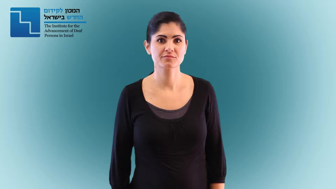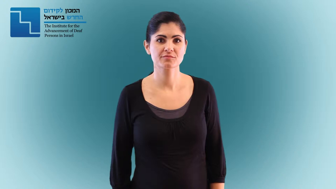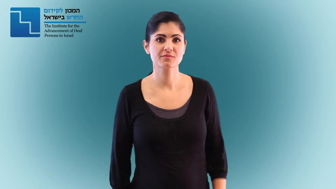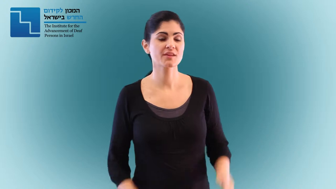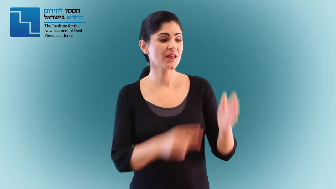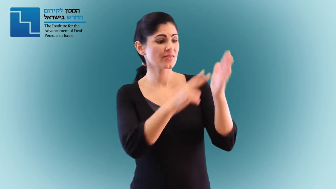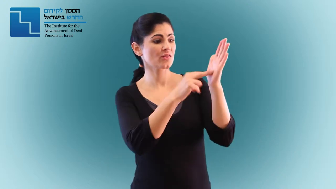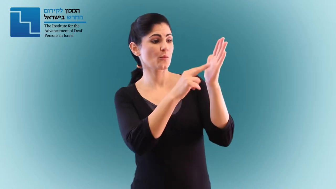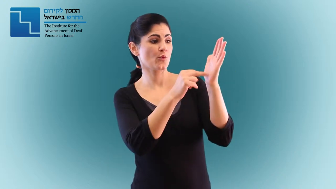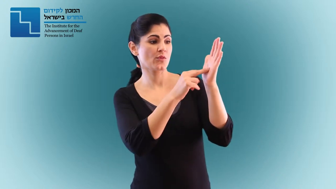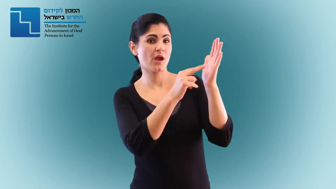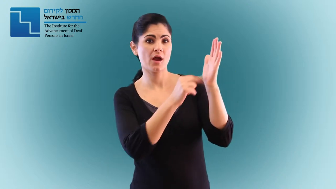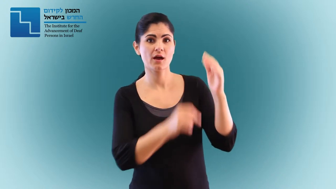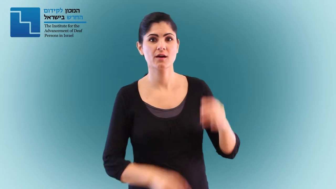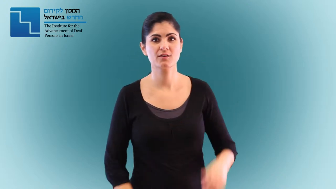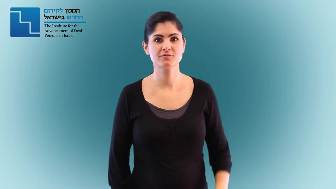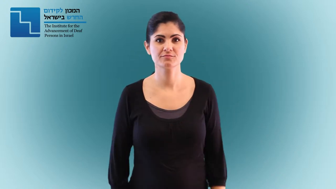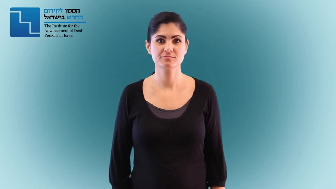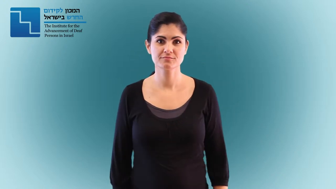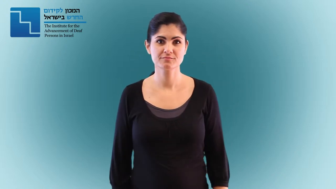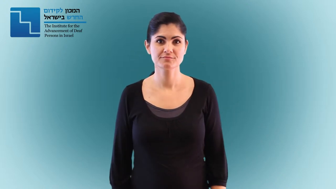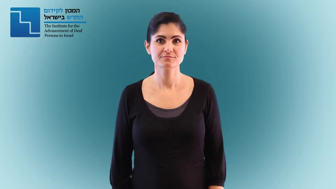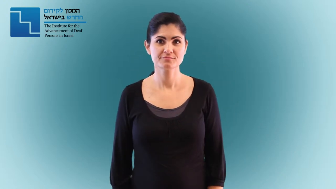תמונה